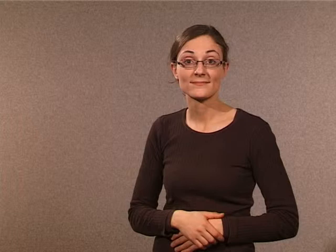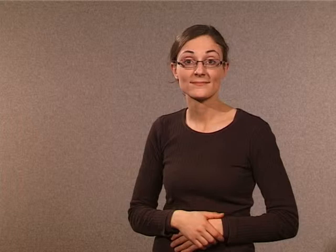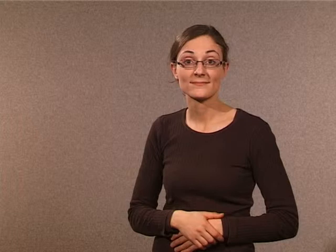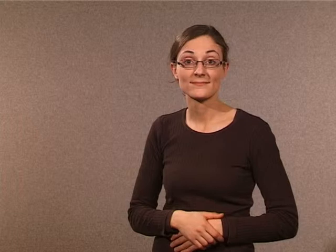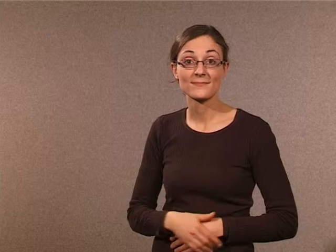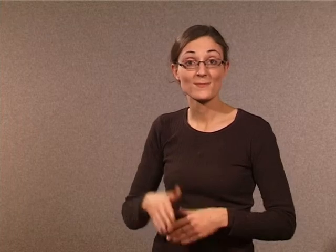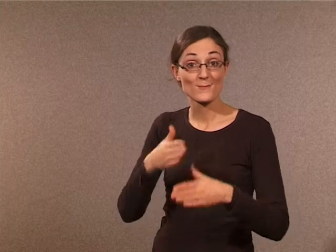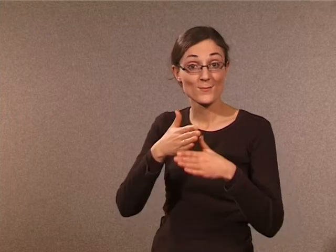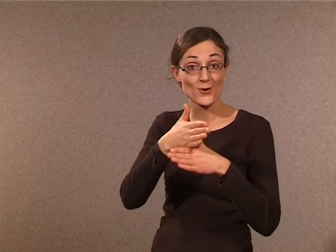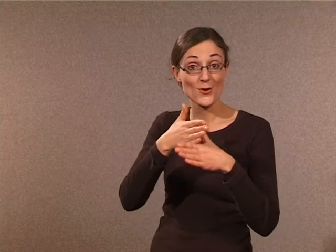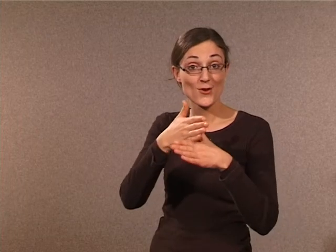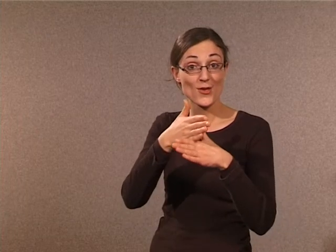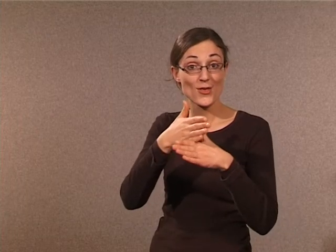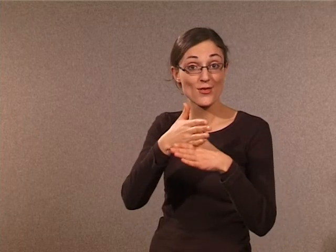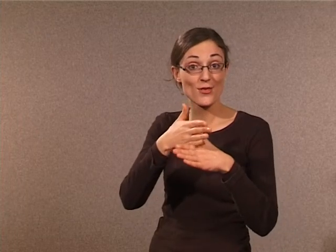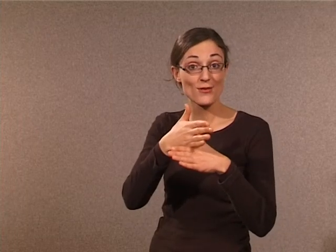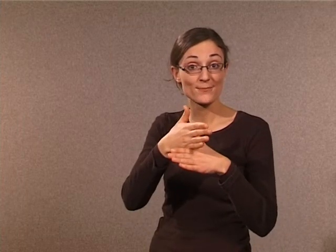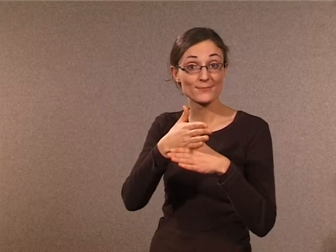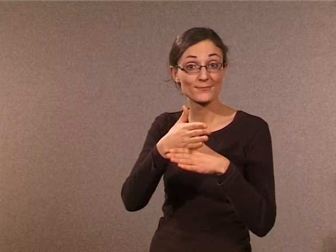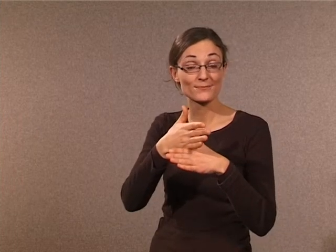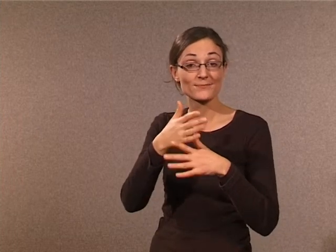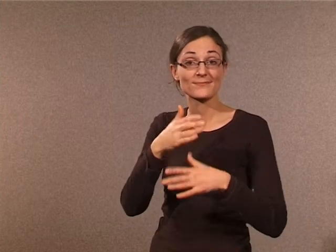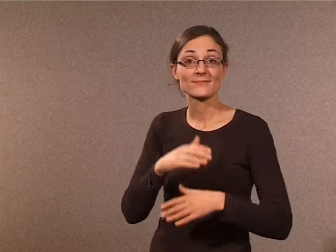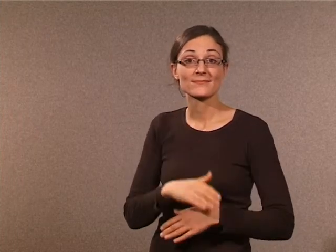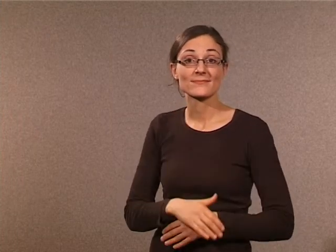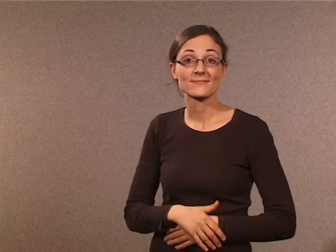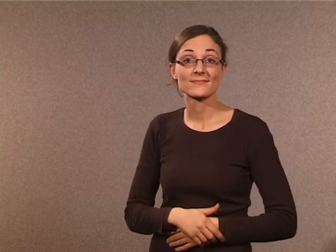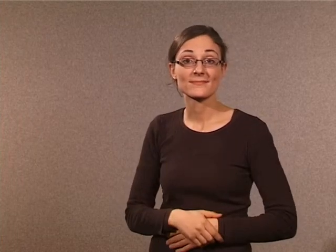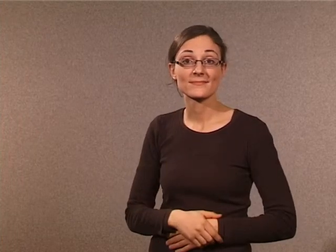brauð